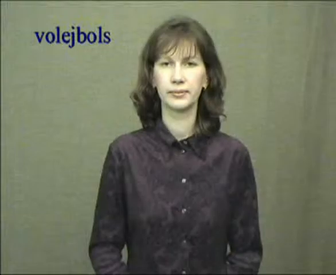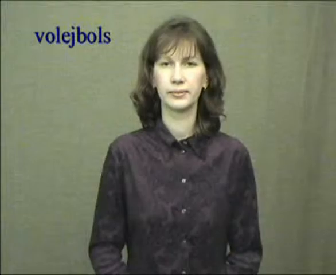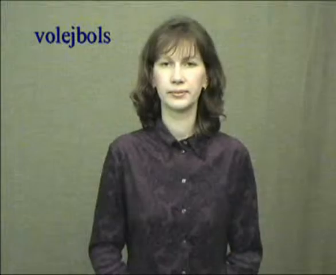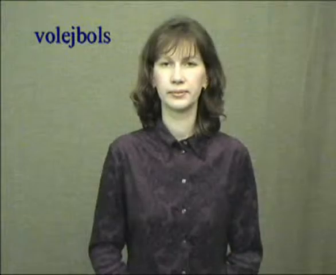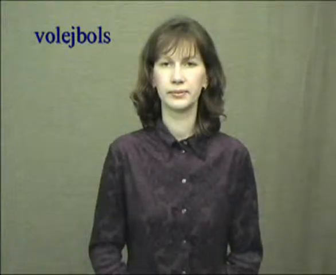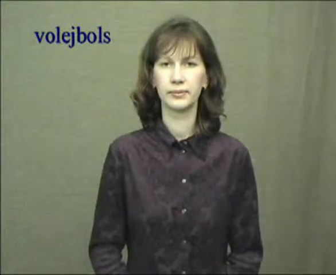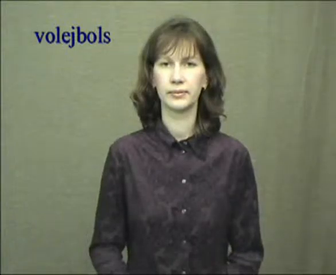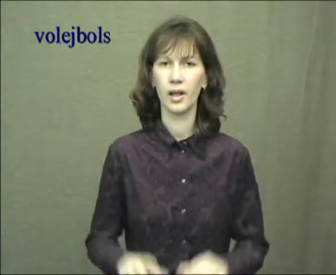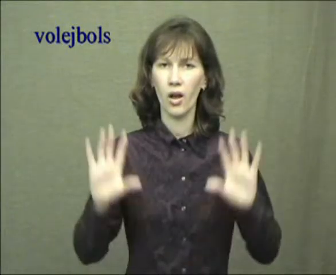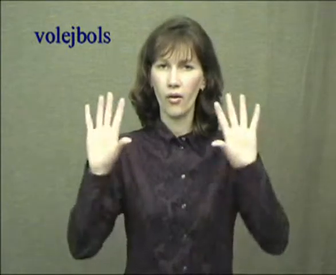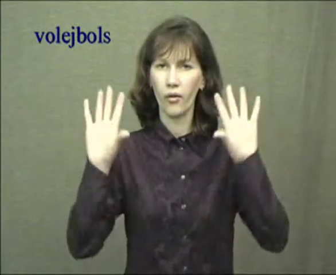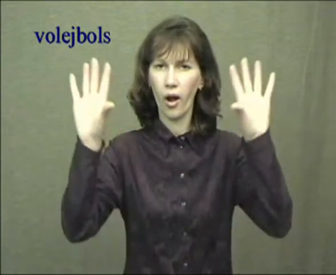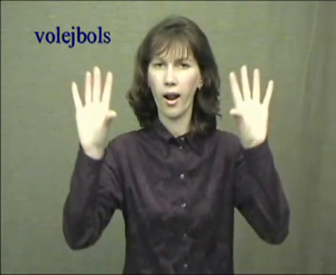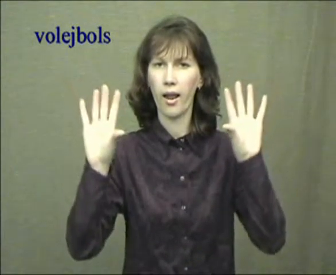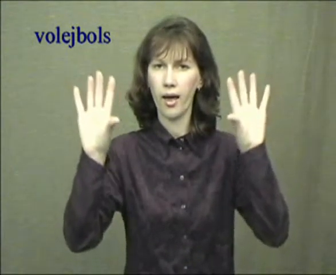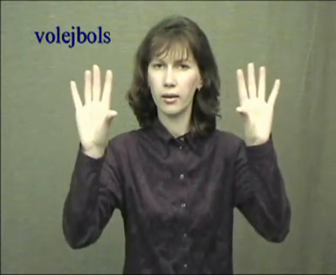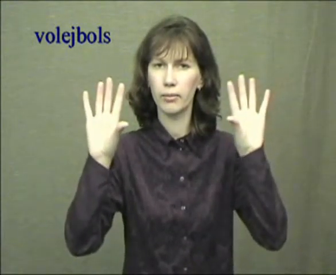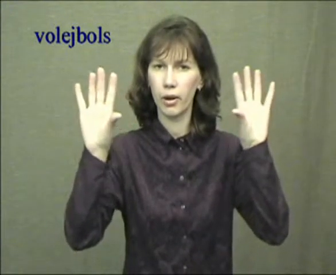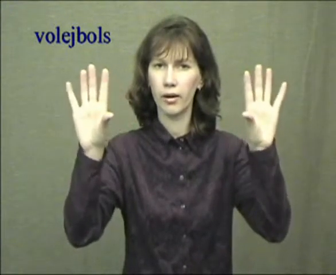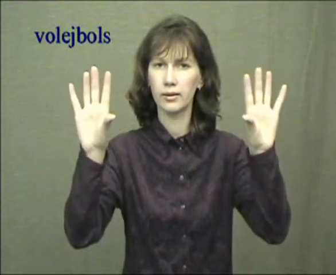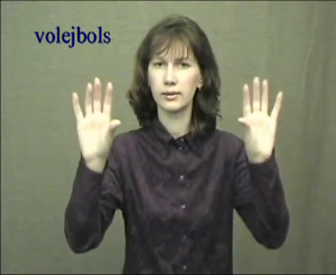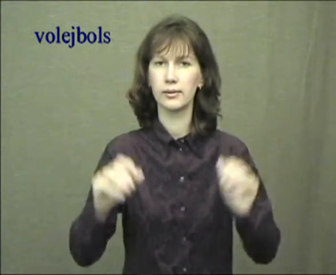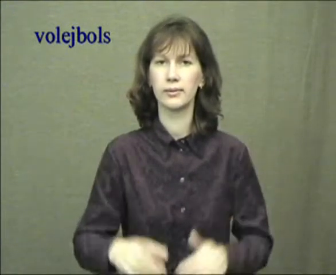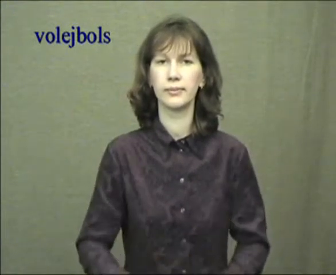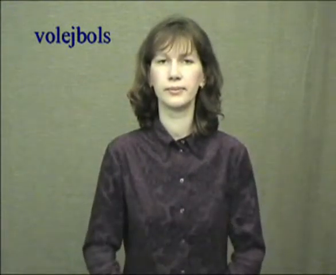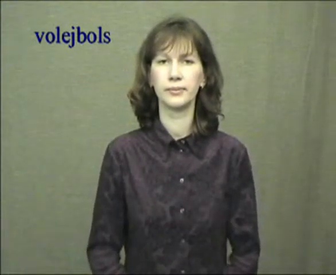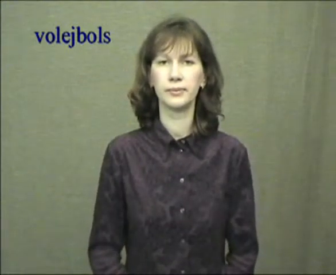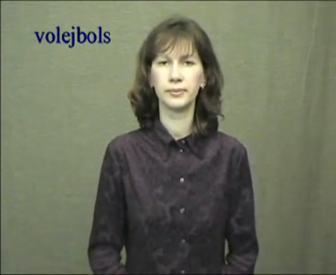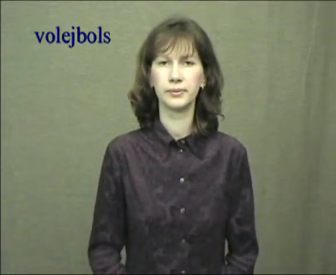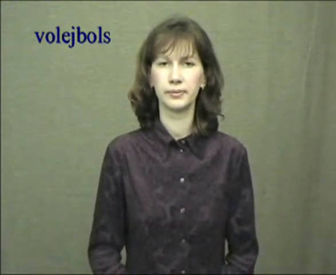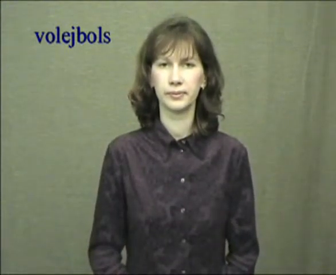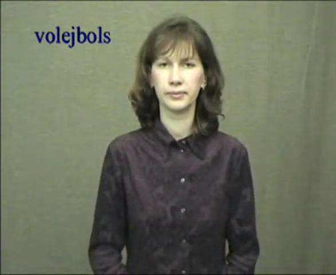volejbols